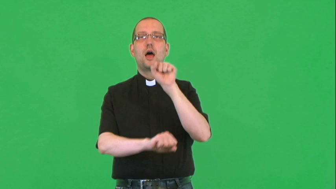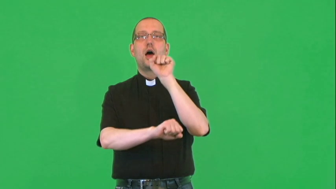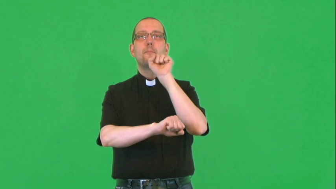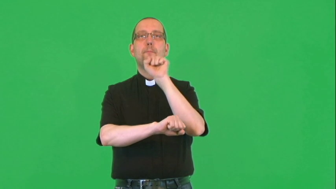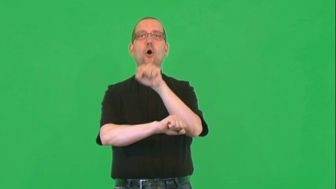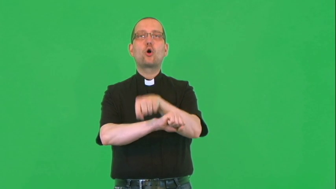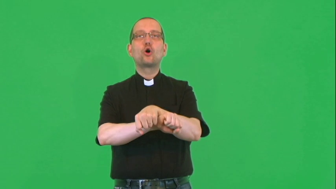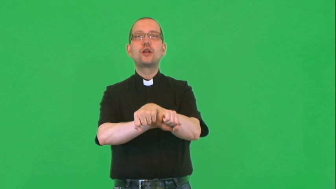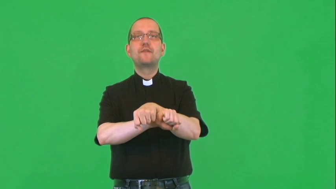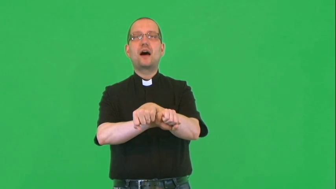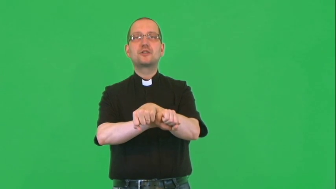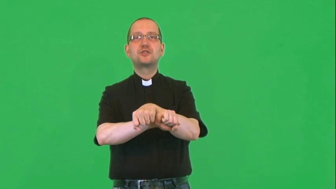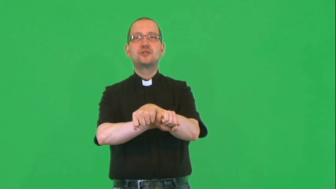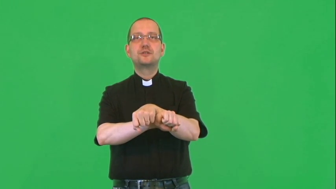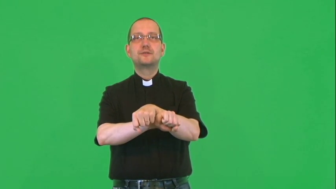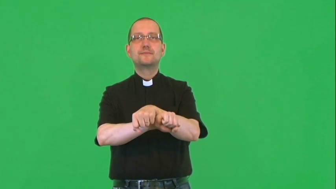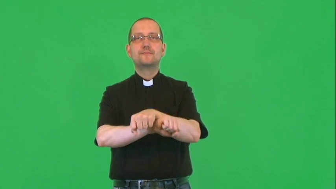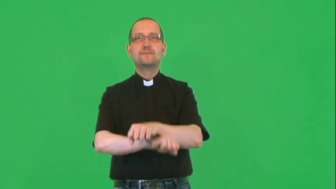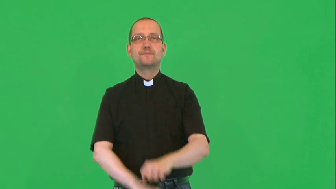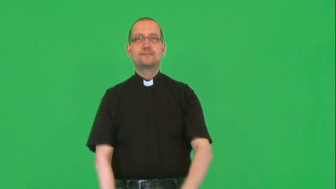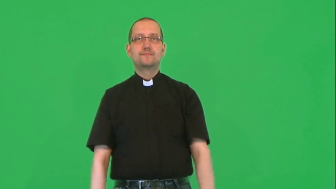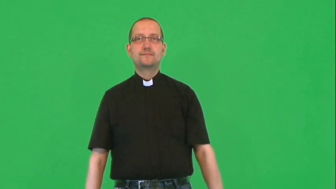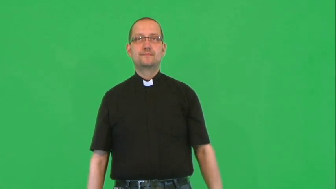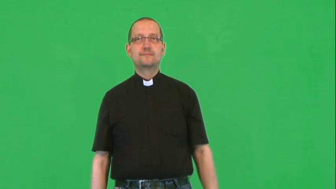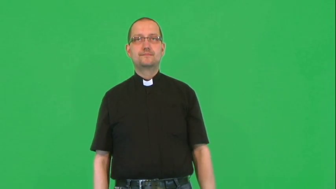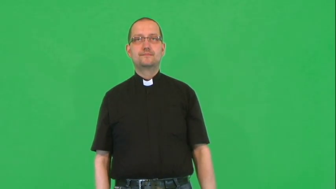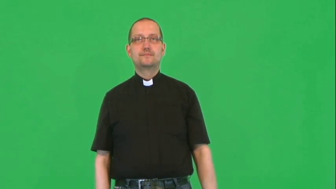pokonywać